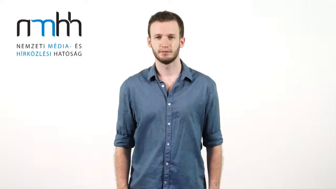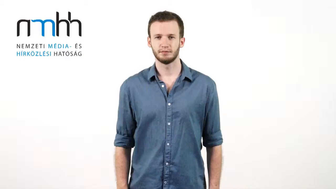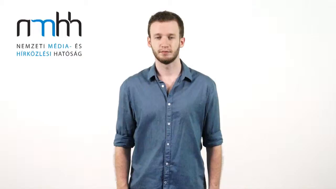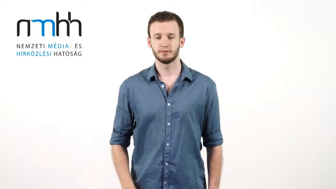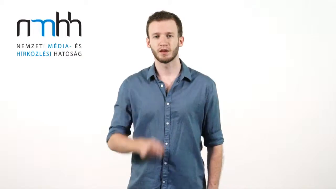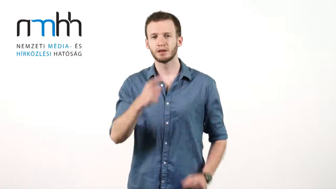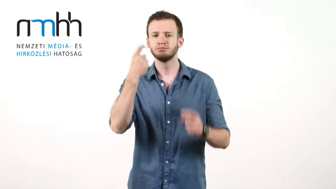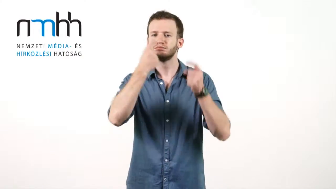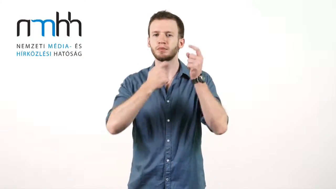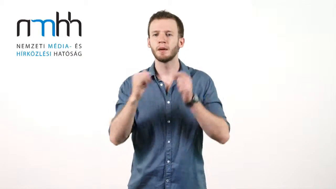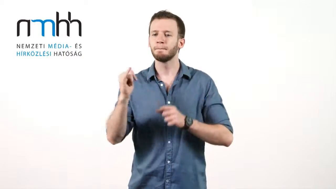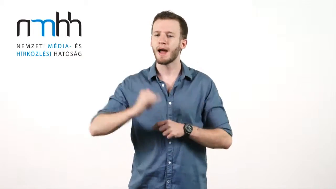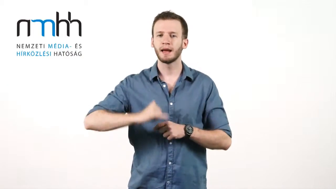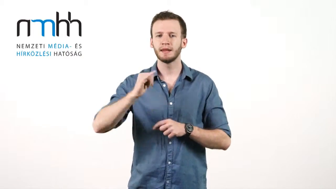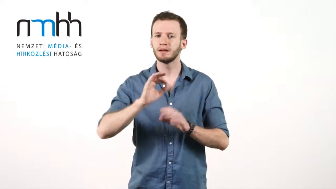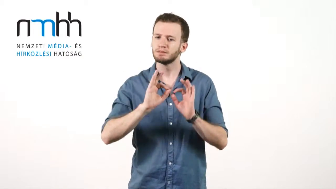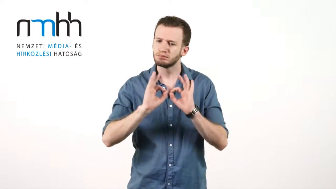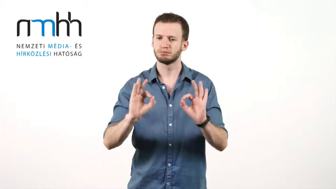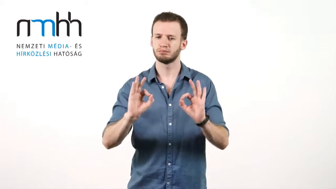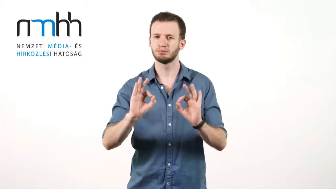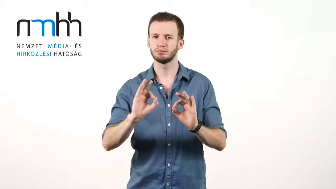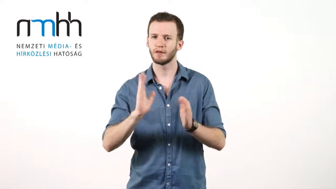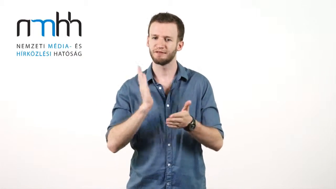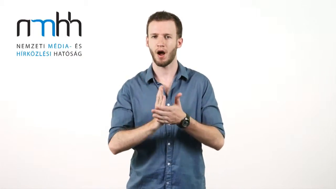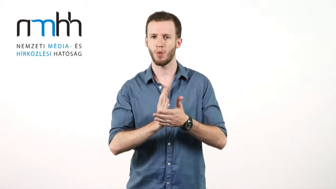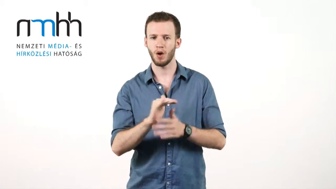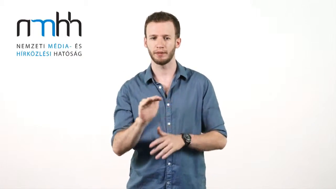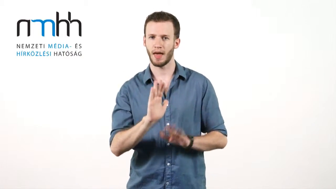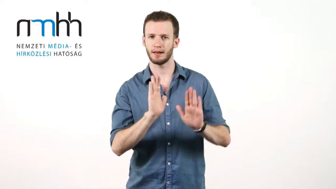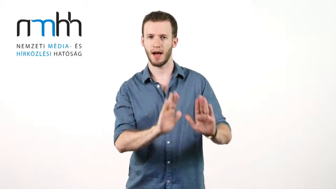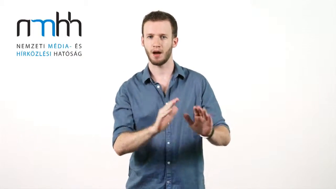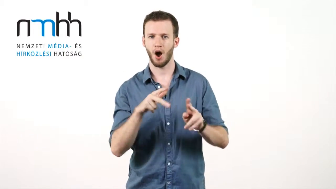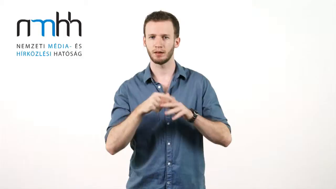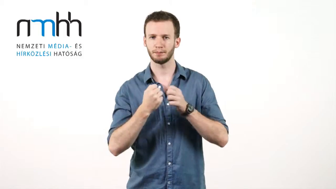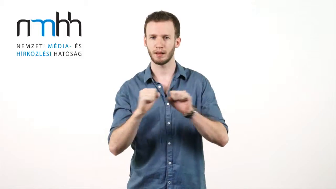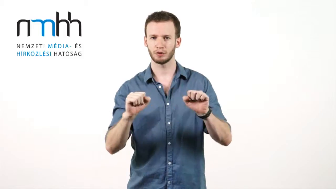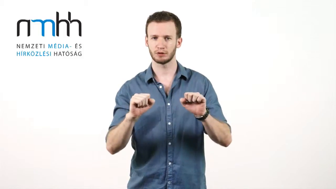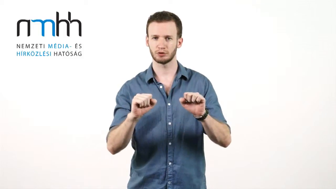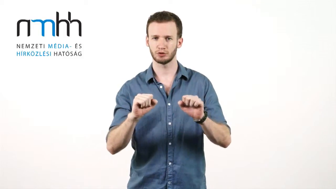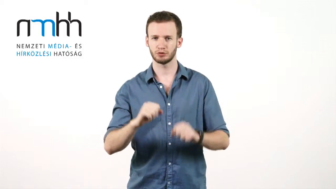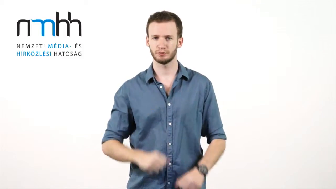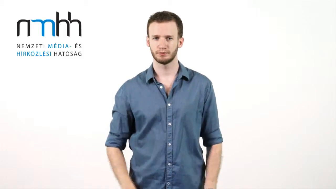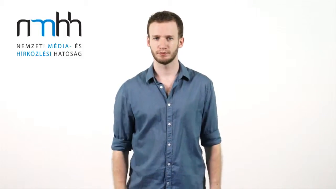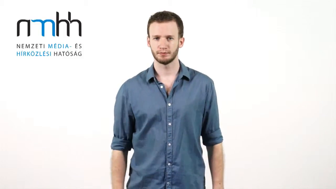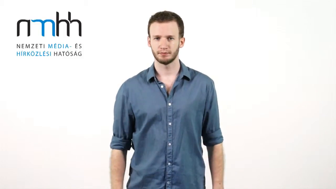20